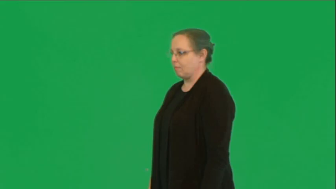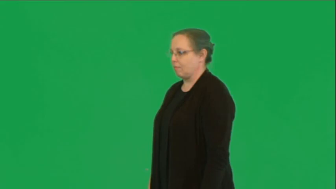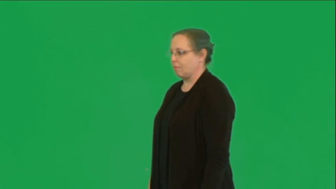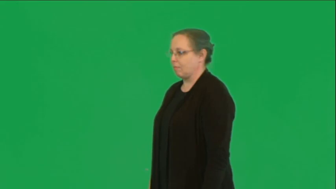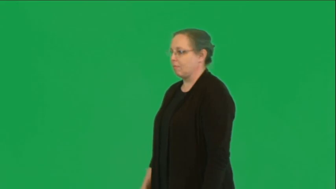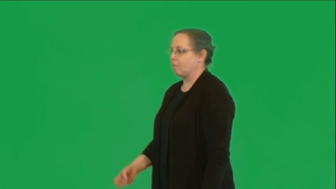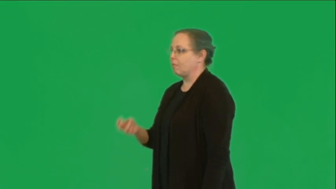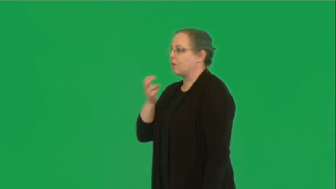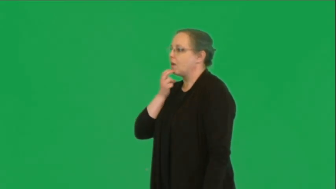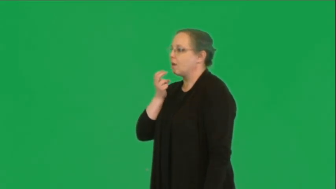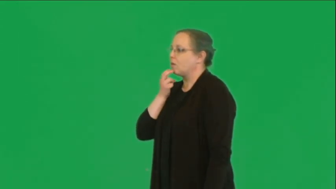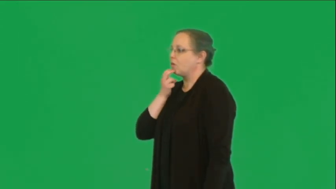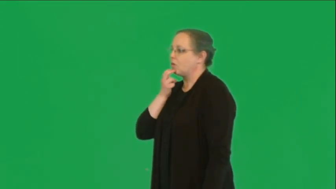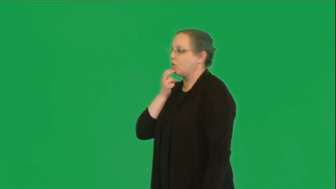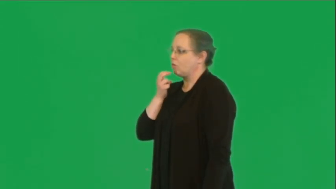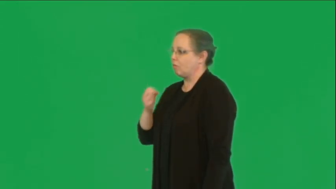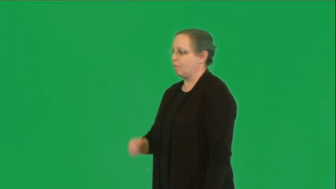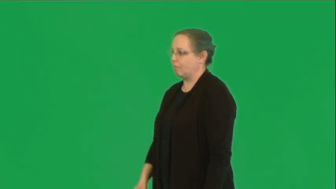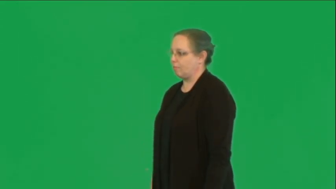elektryczność